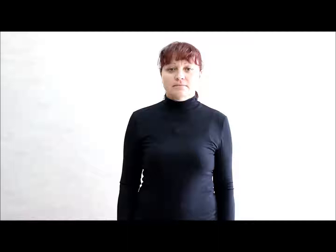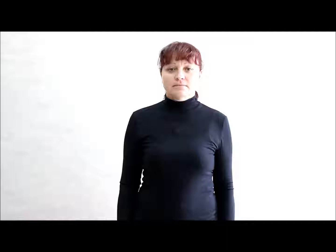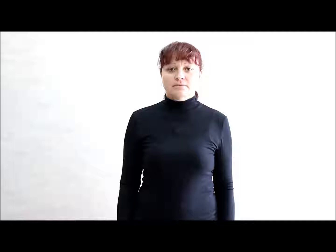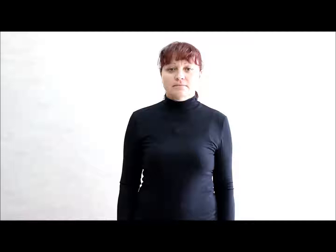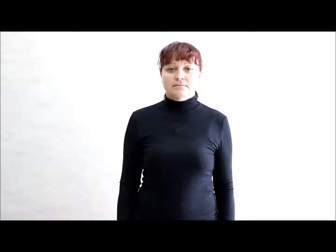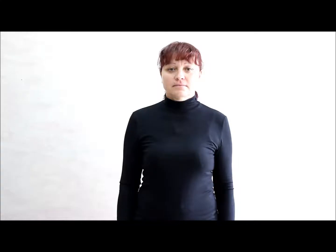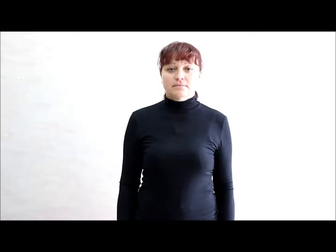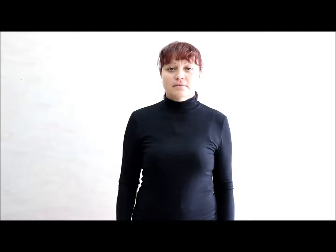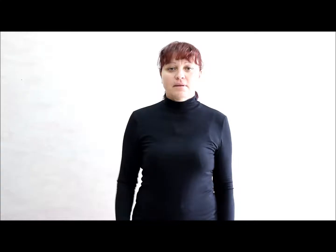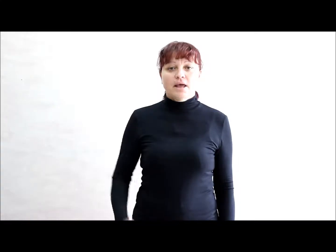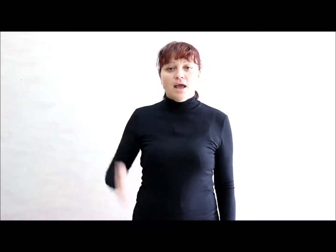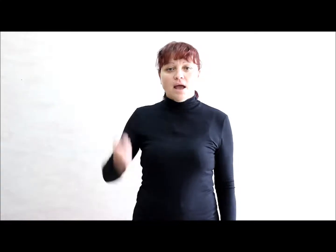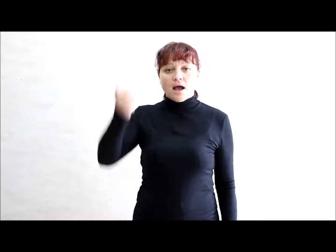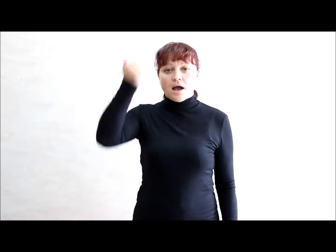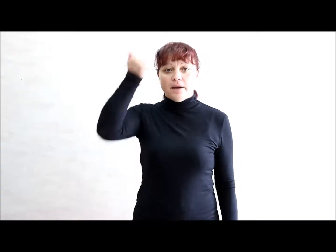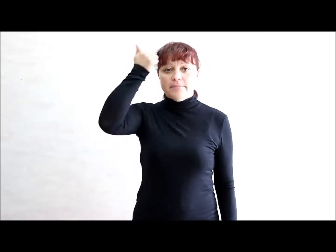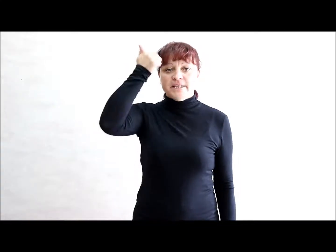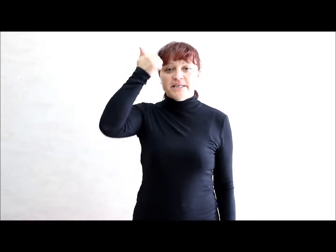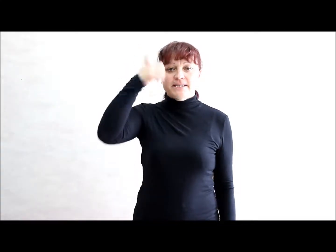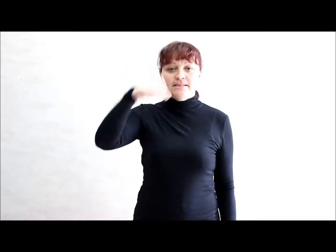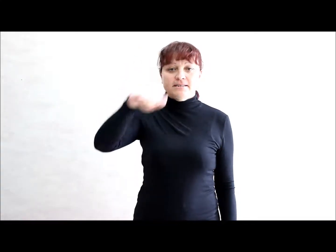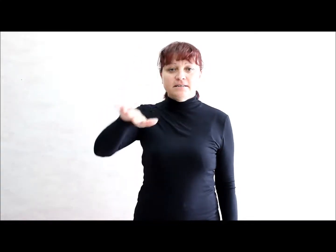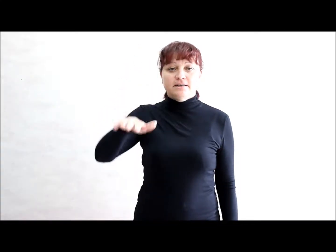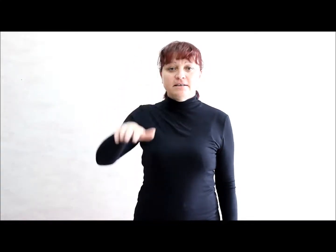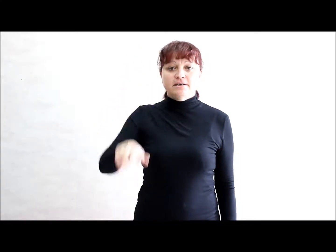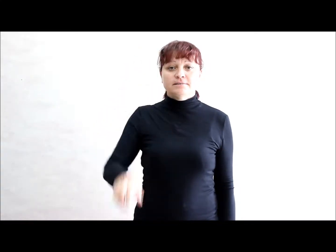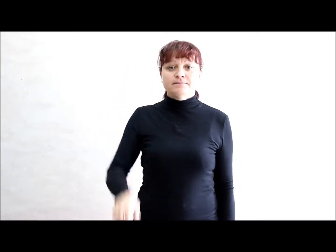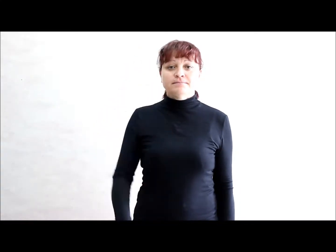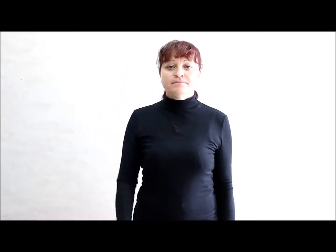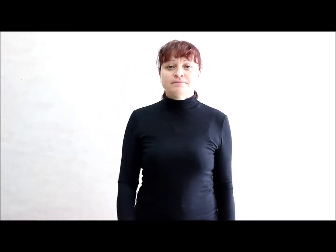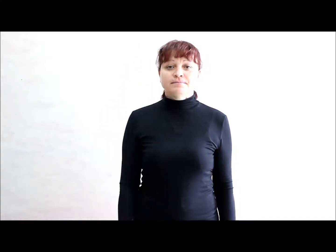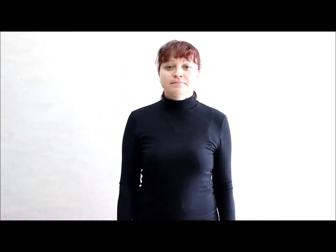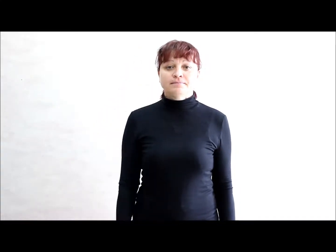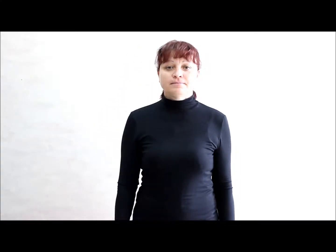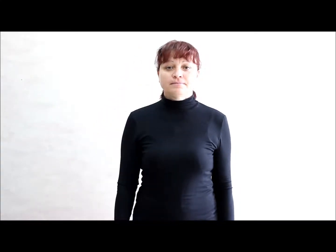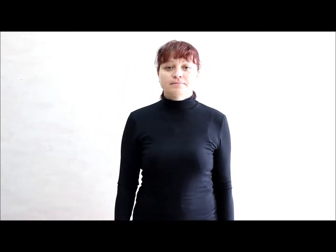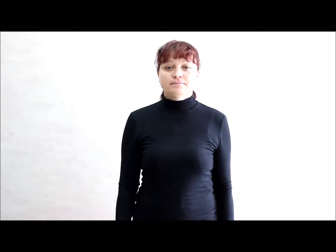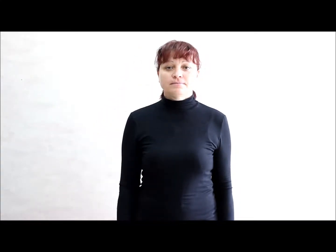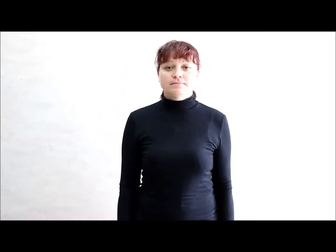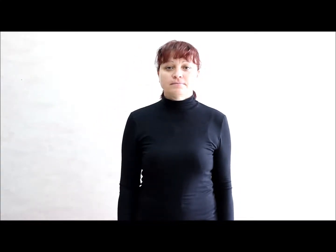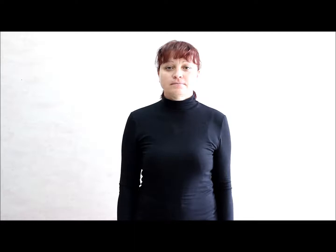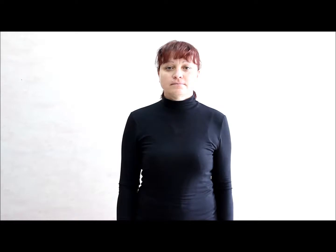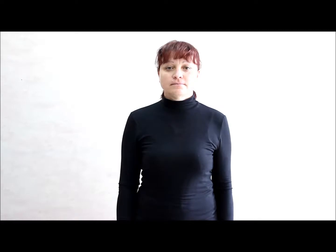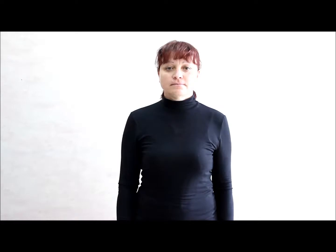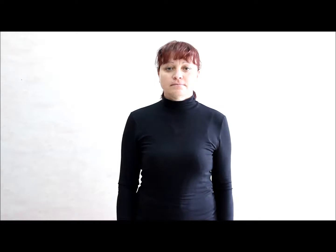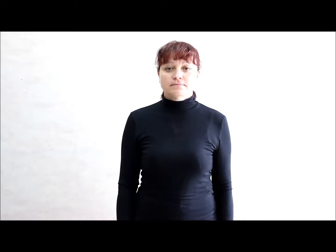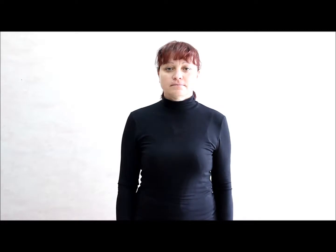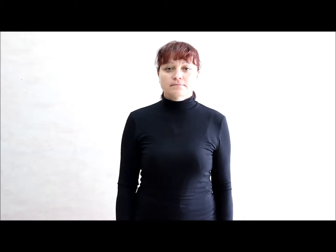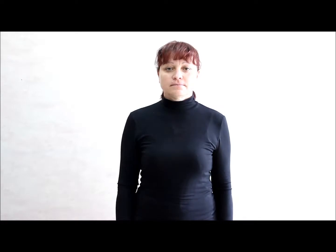Amnezie